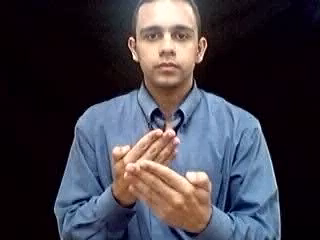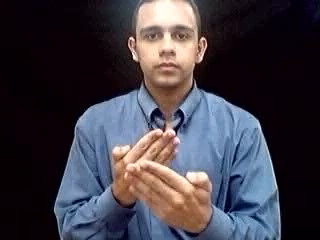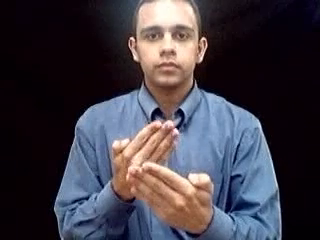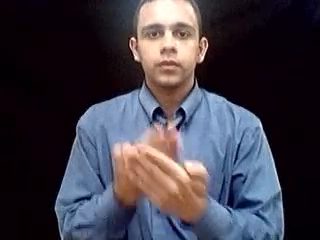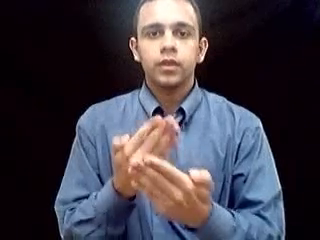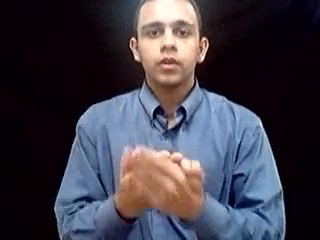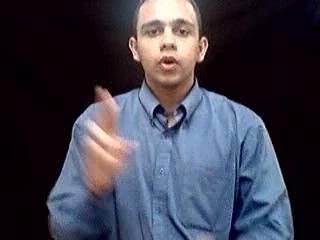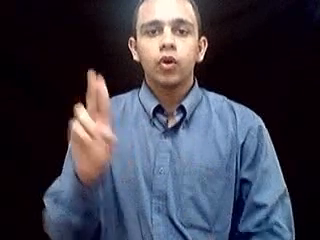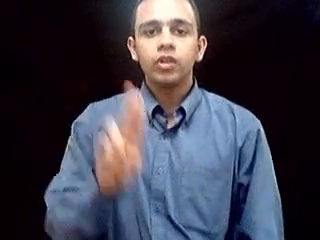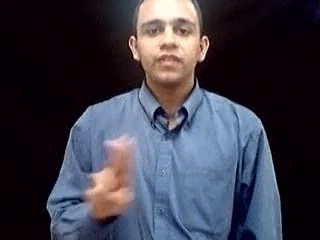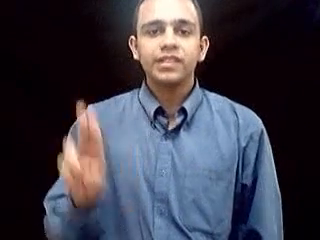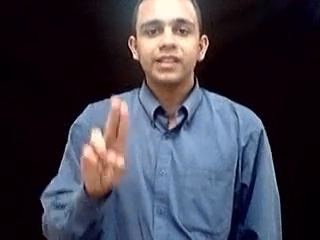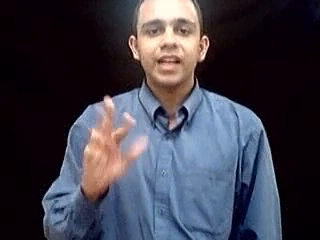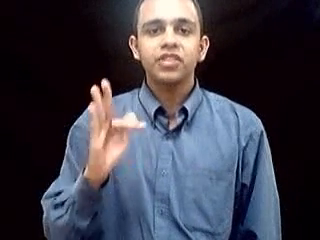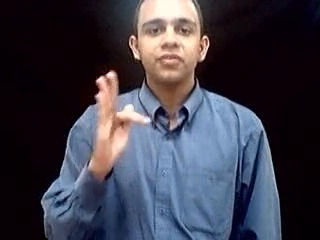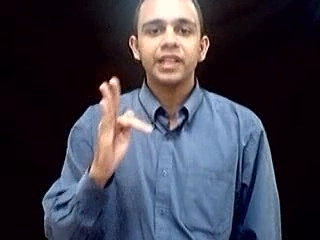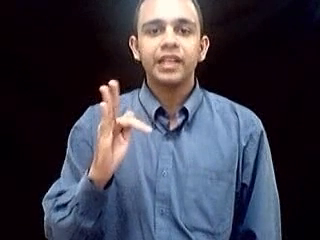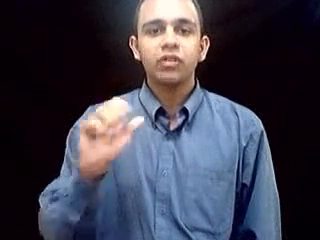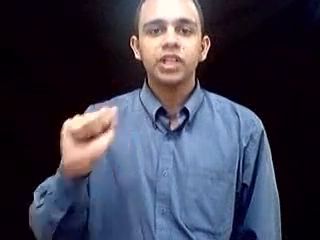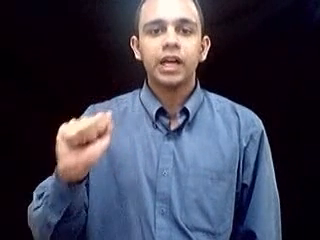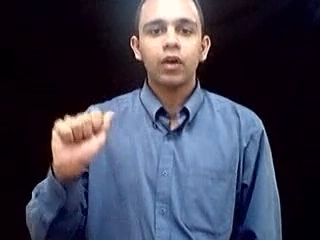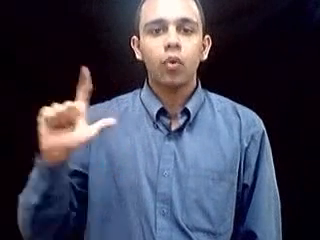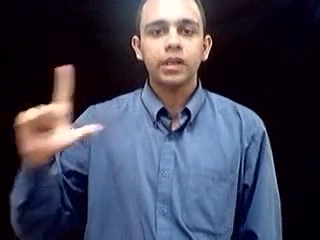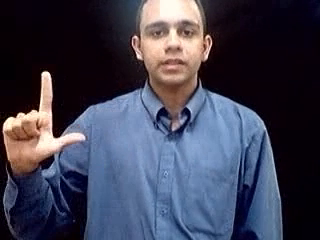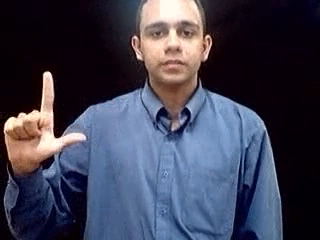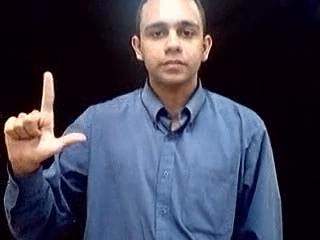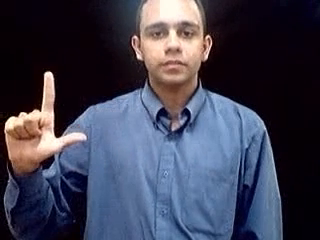UFAL